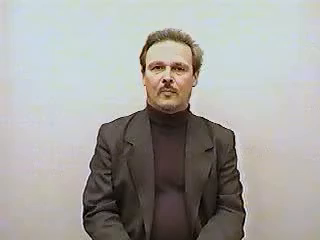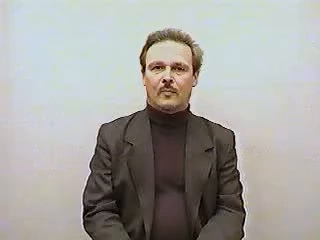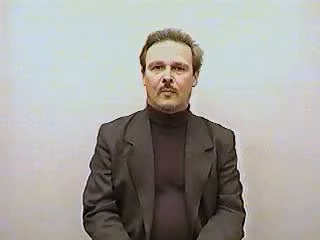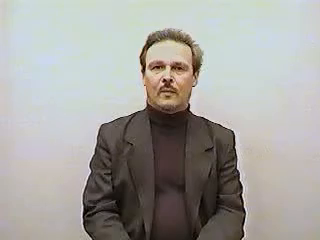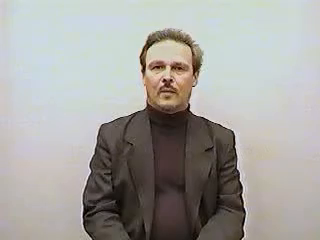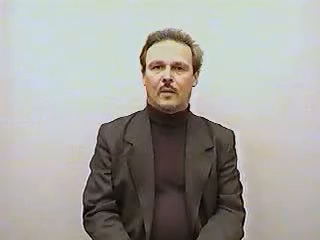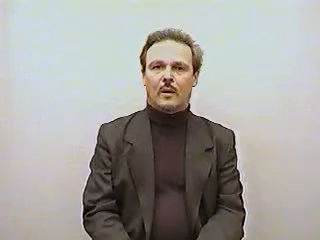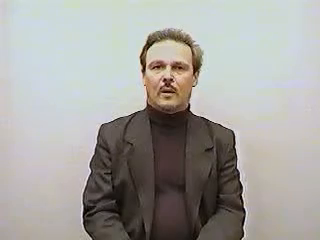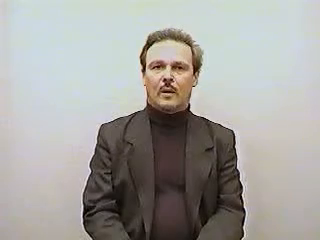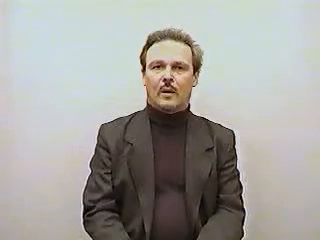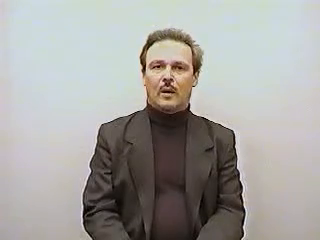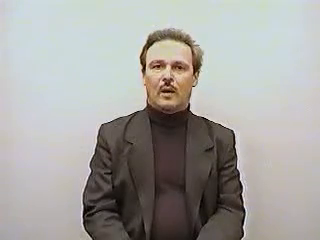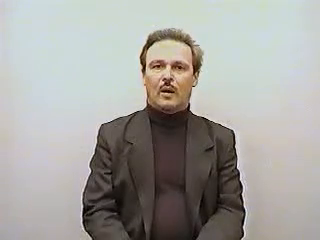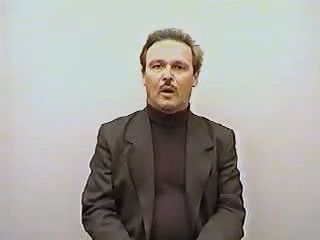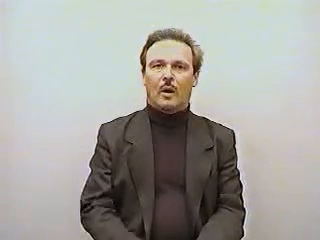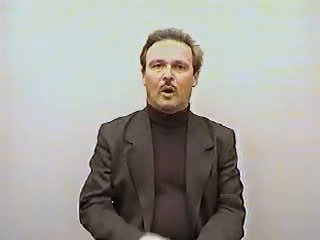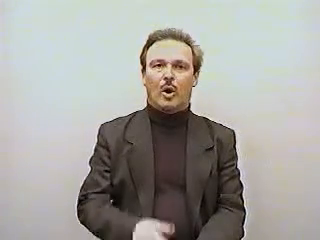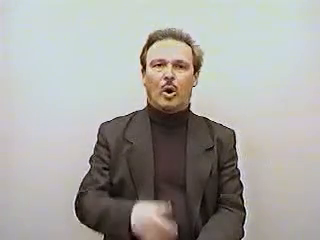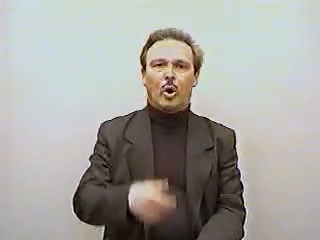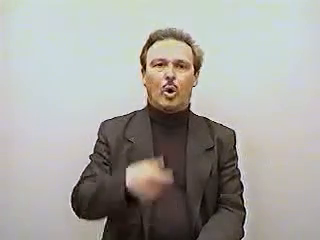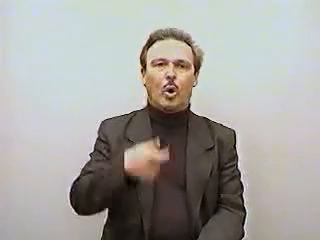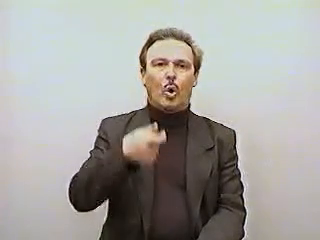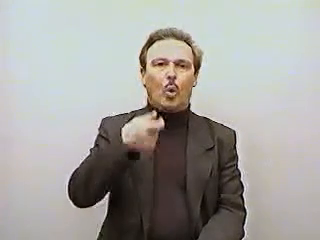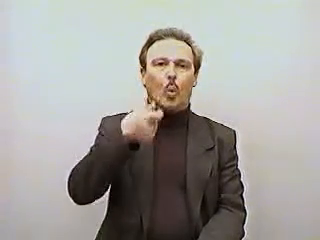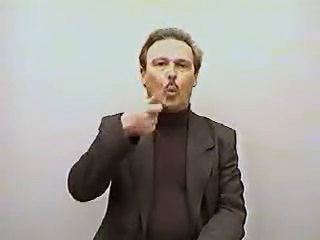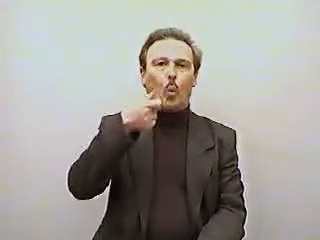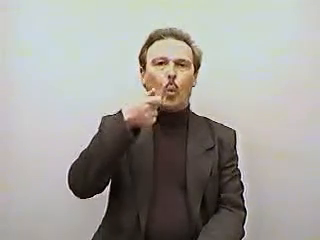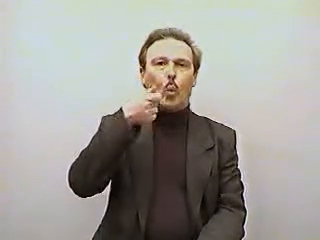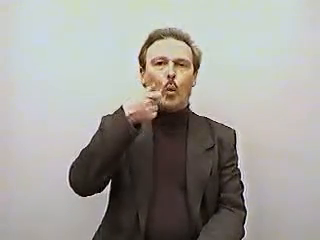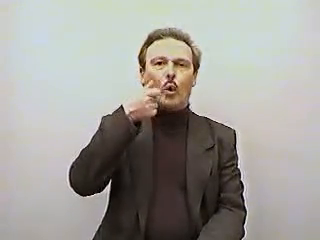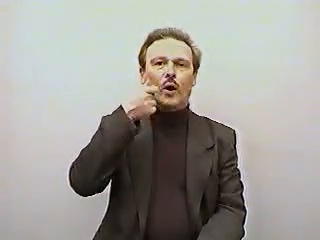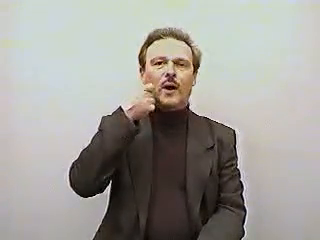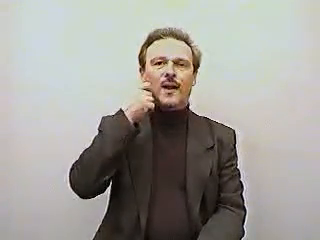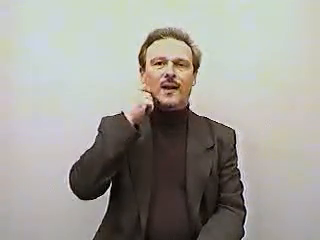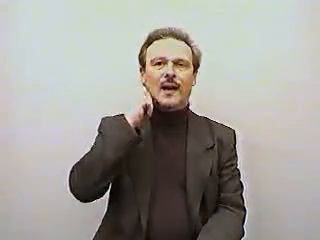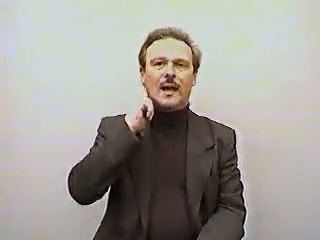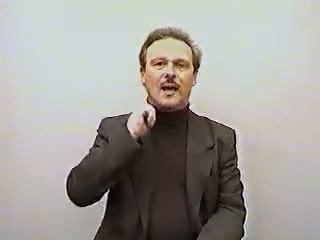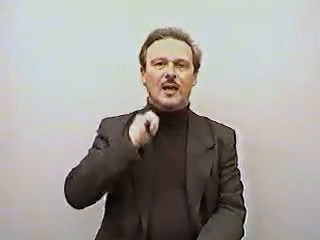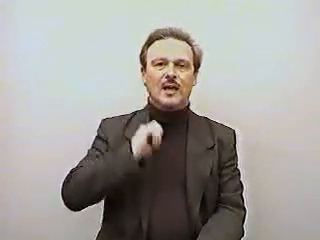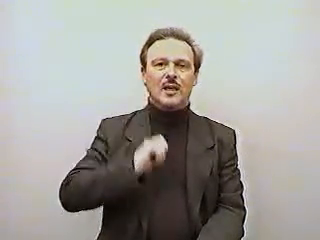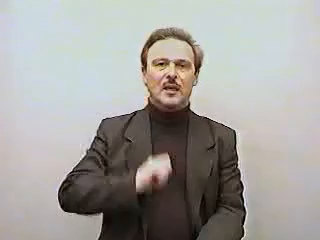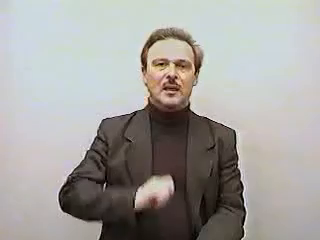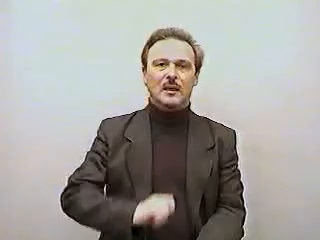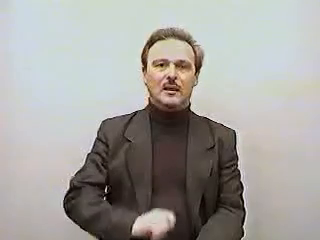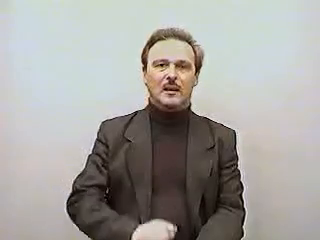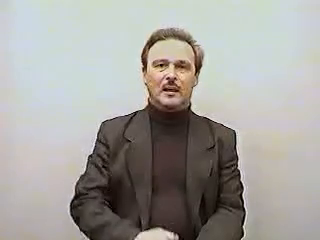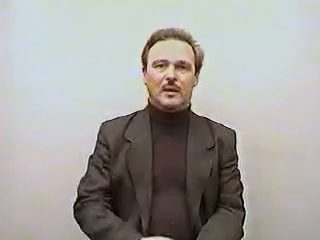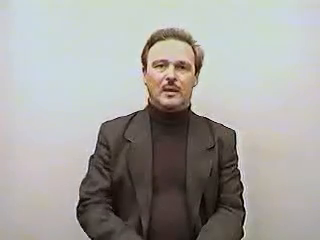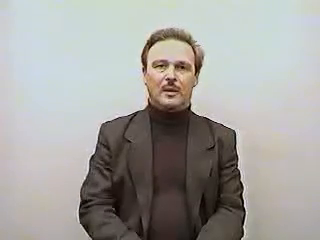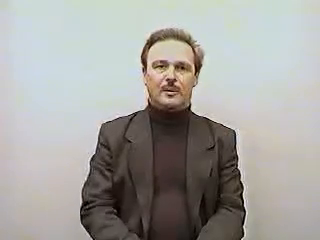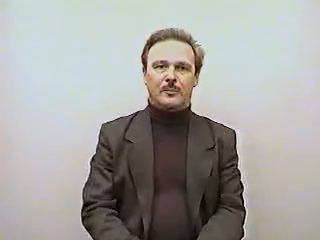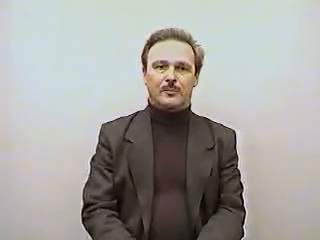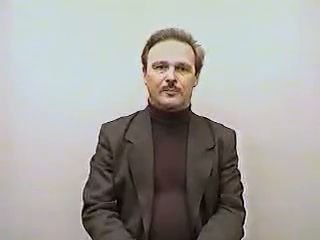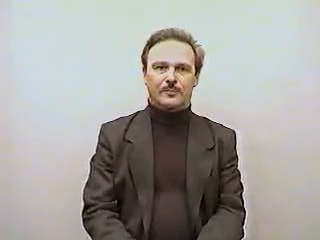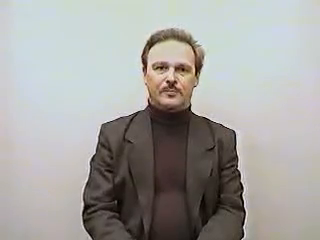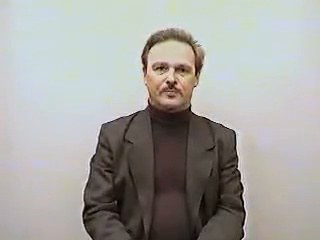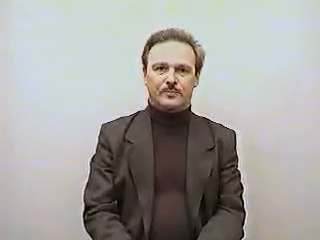украина